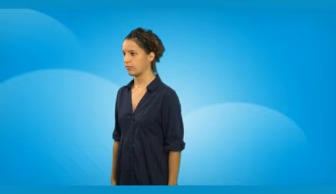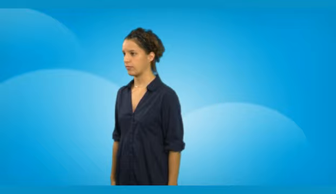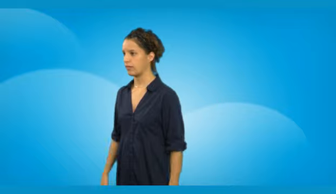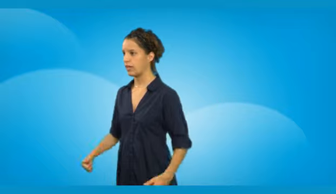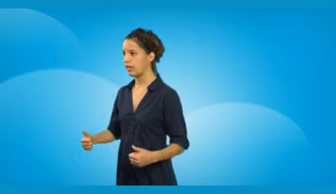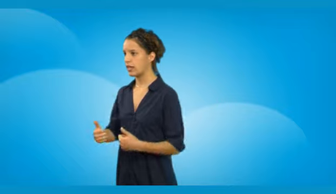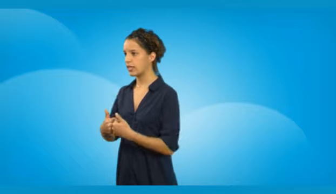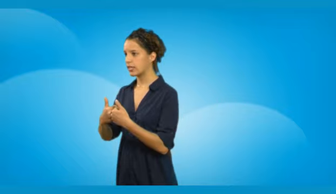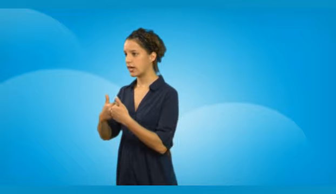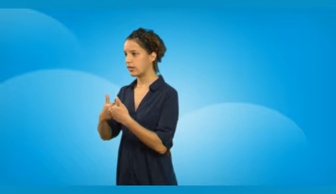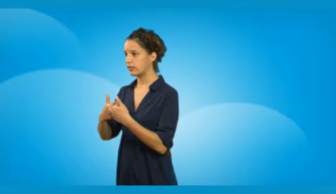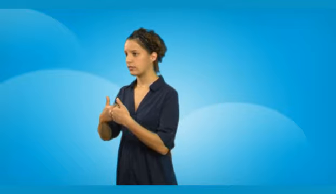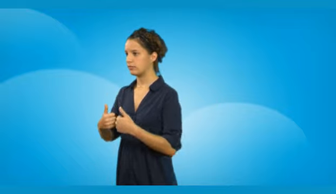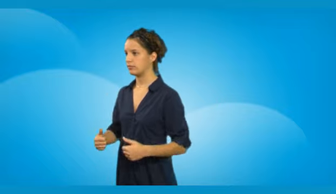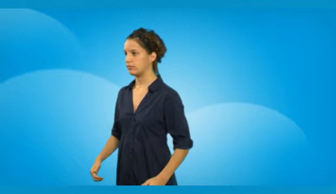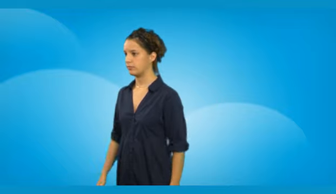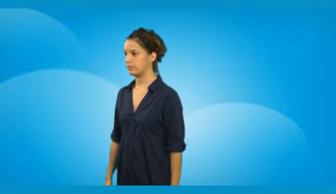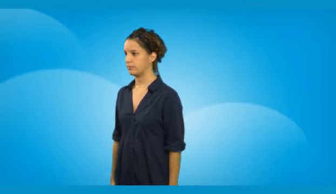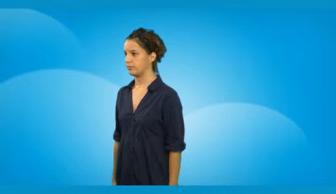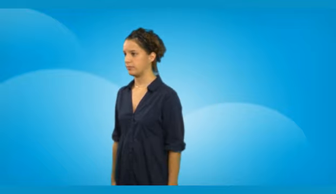Ikrek